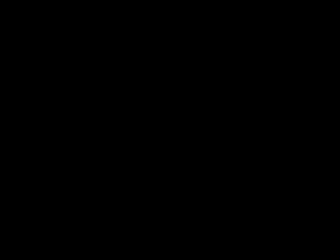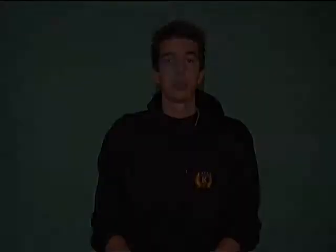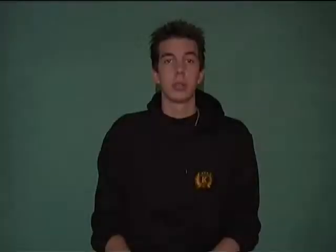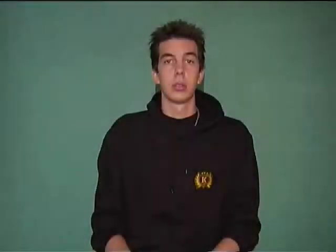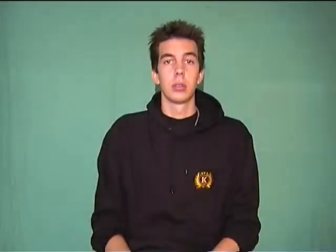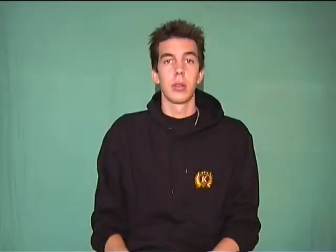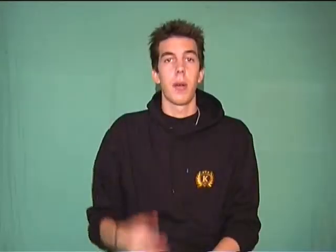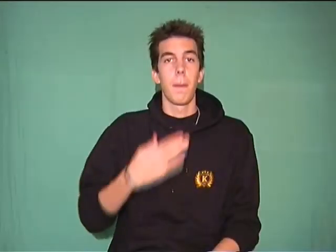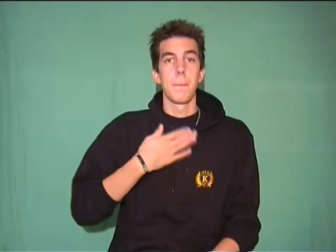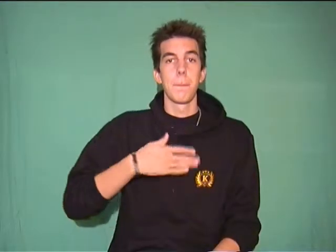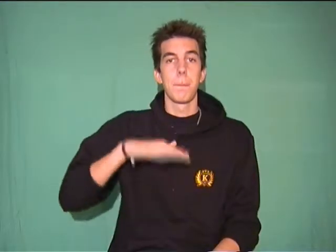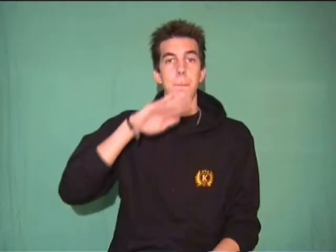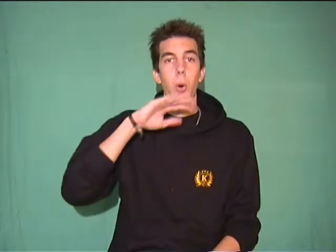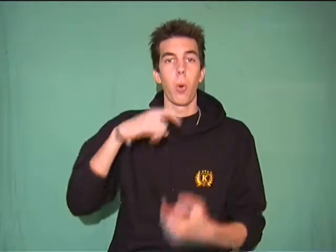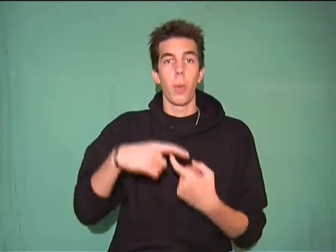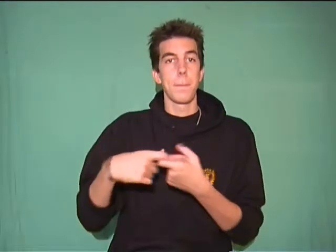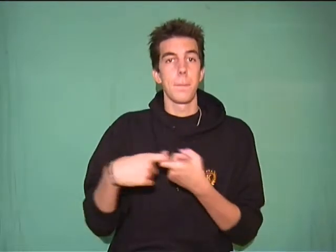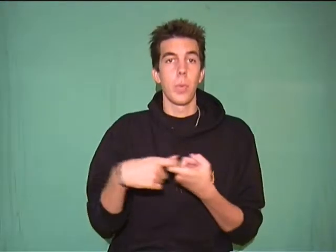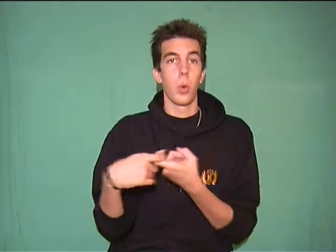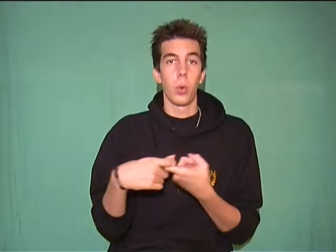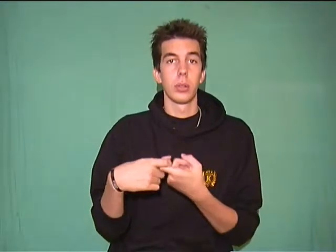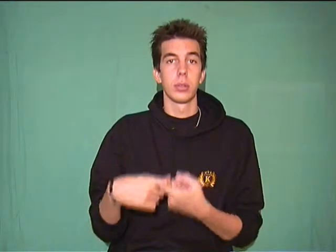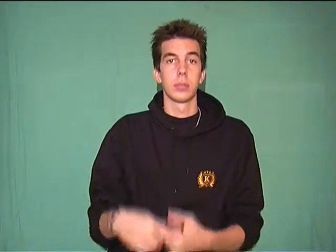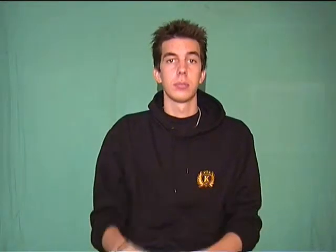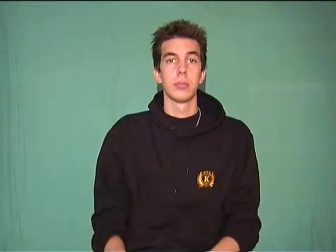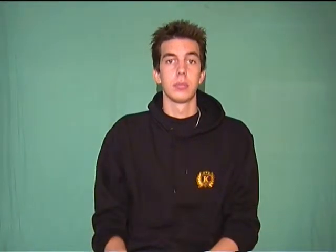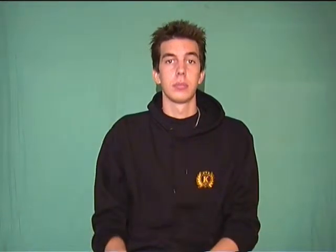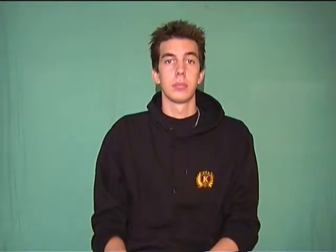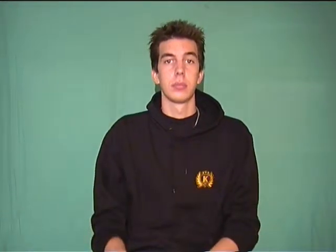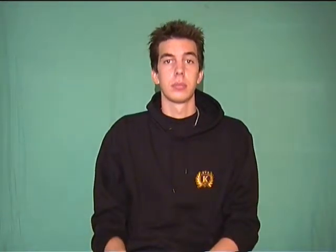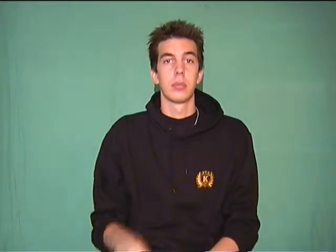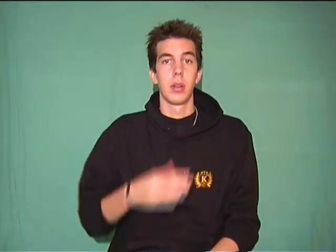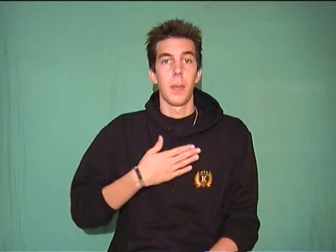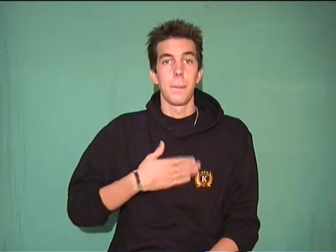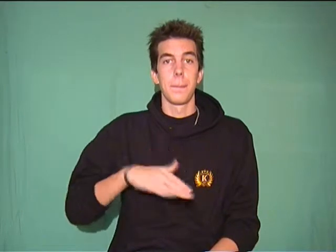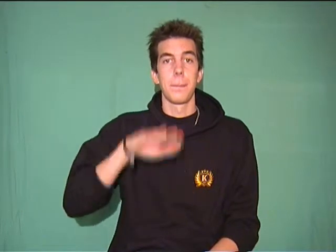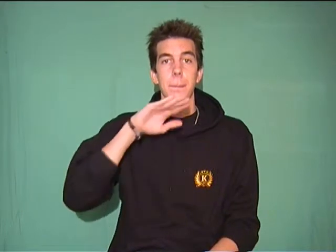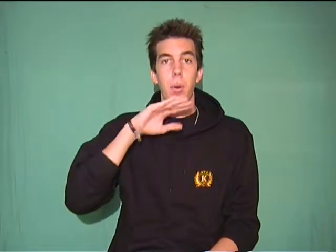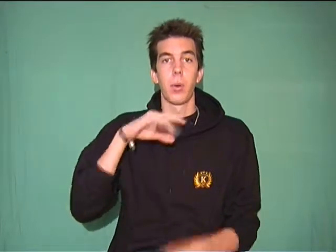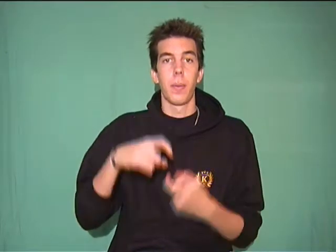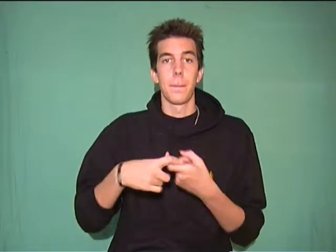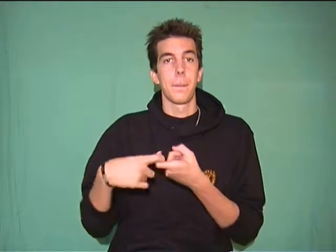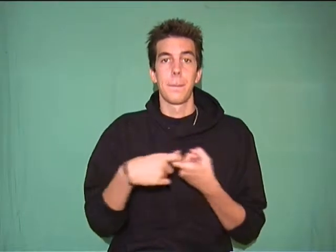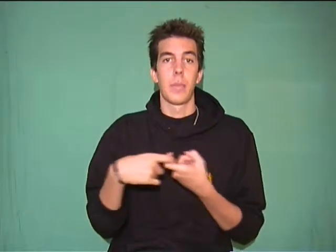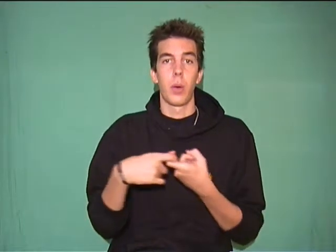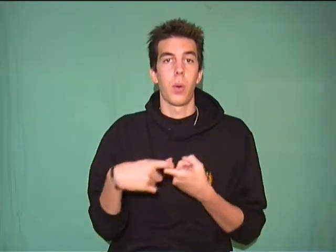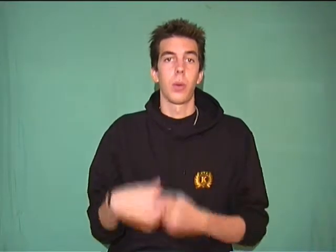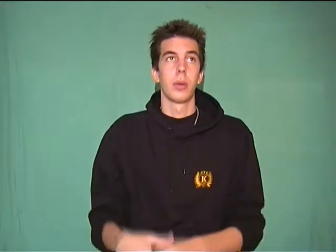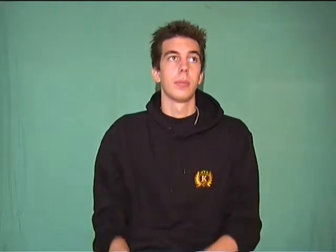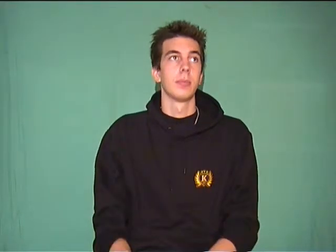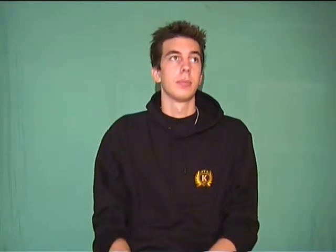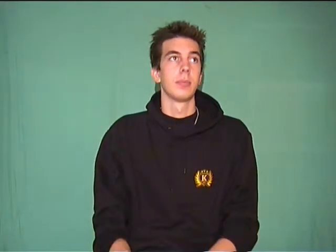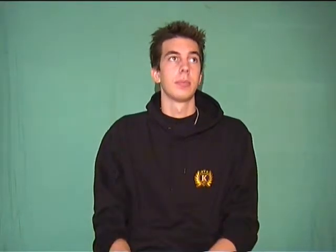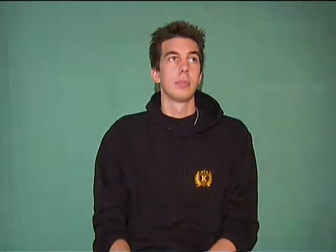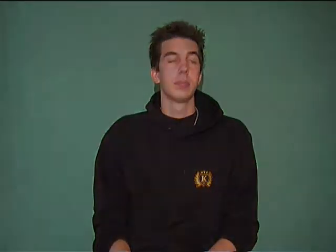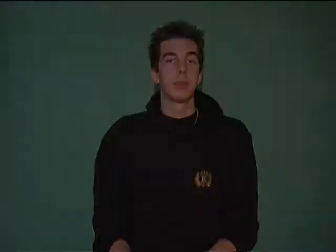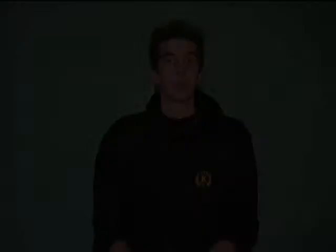Morbror